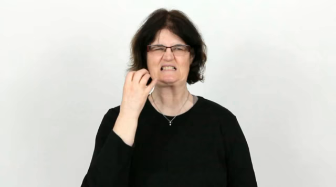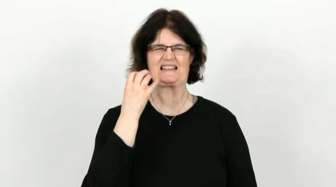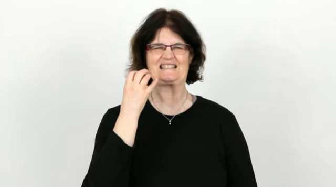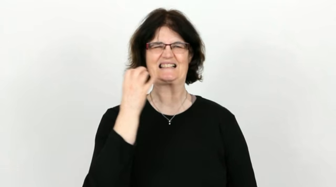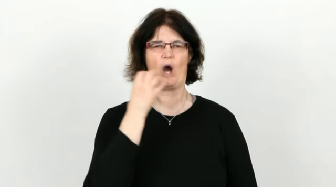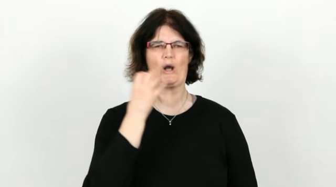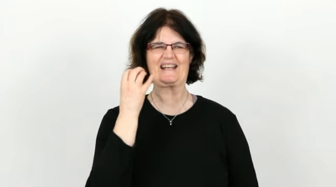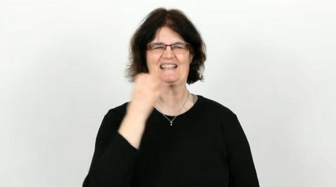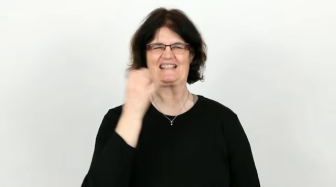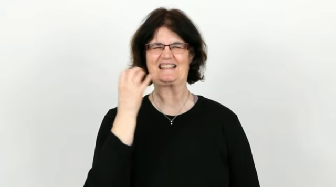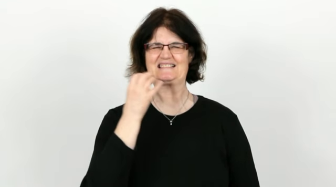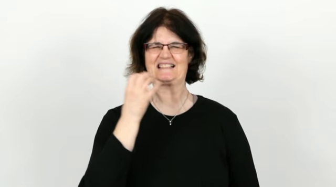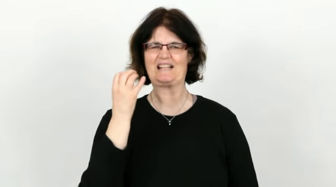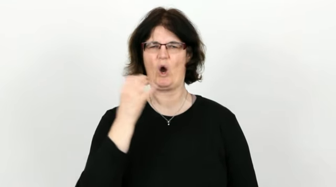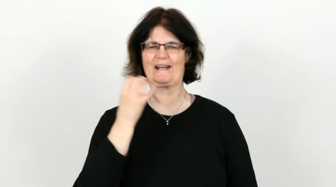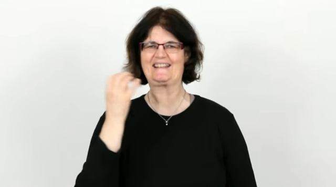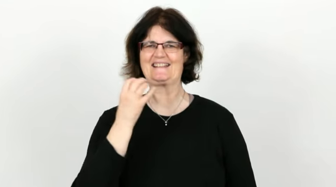Zitrone